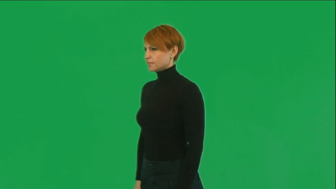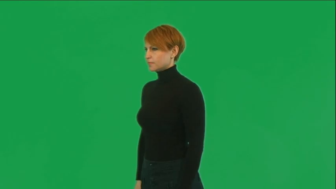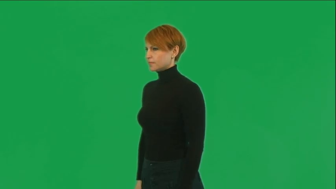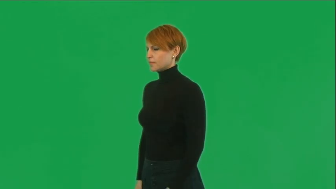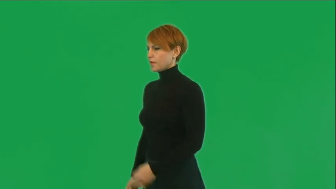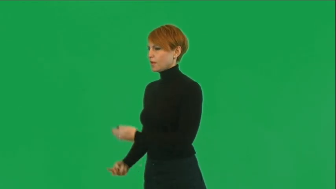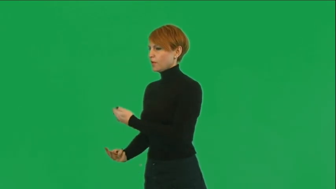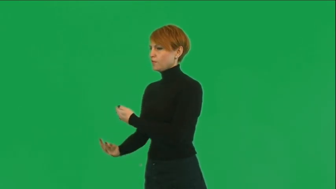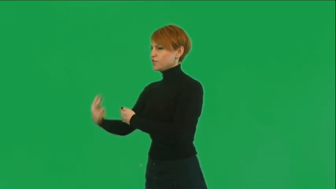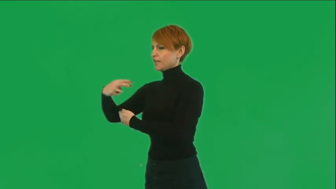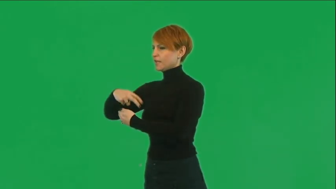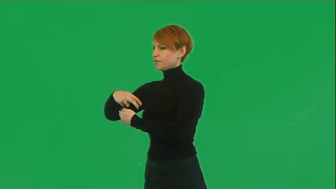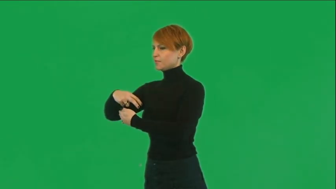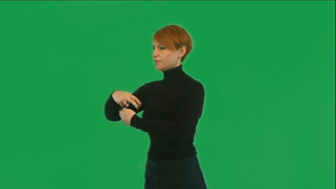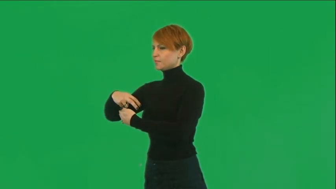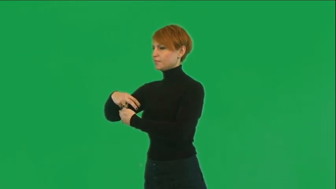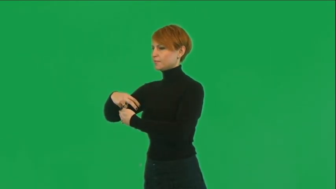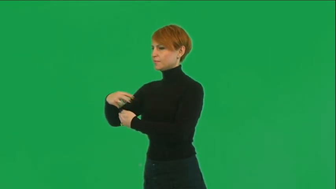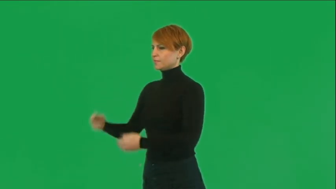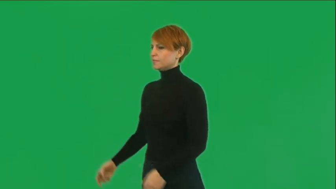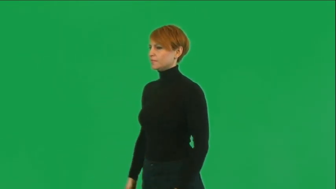wsiadać